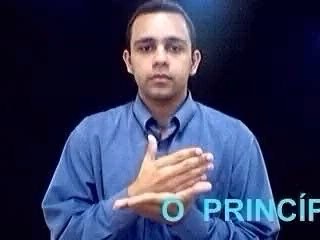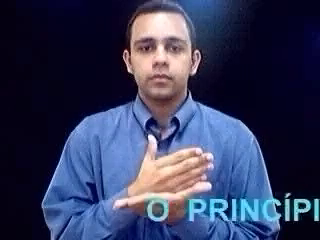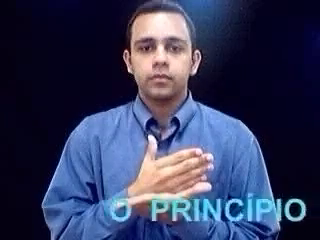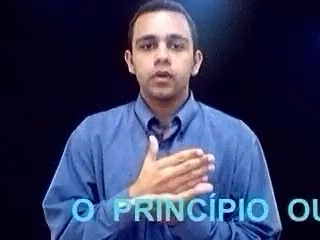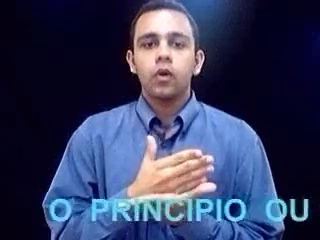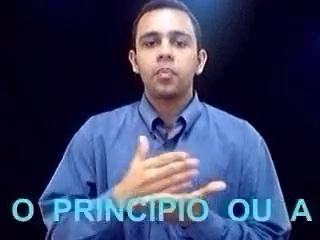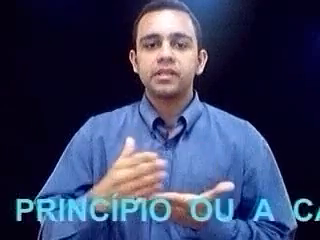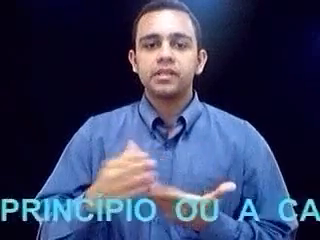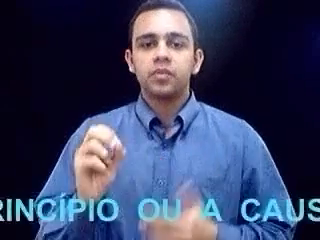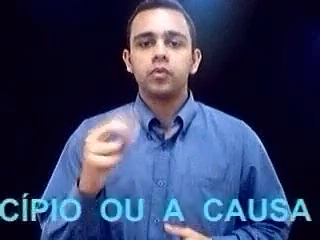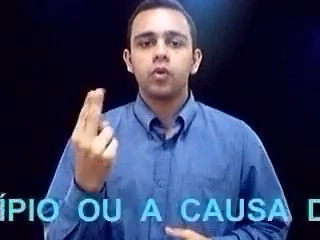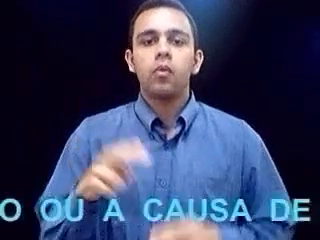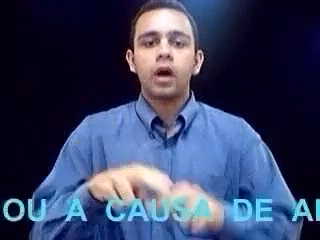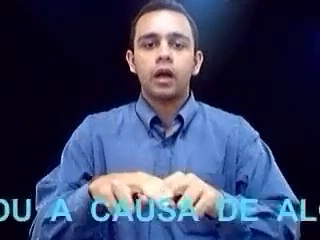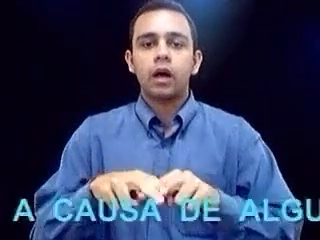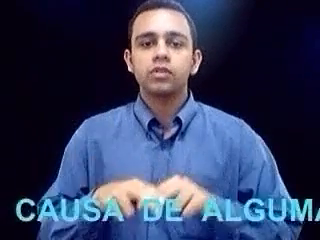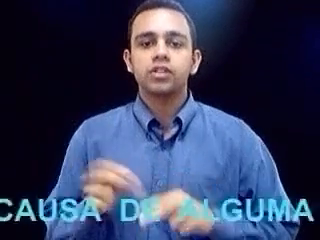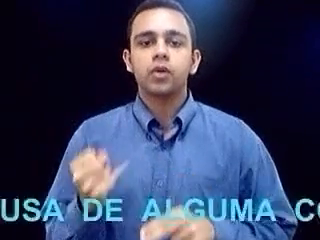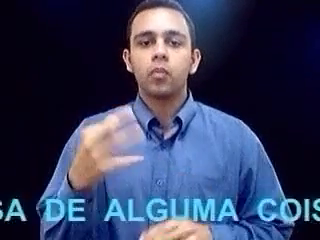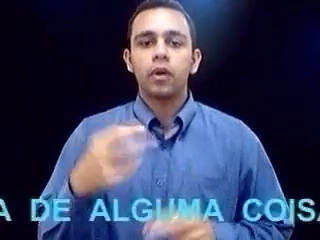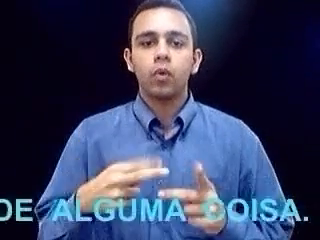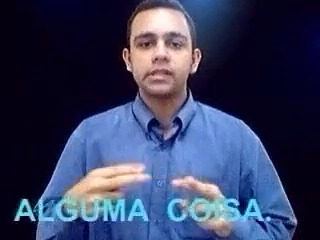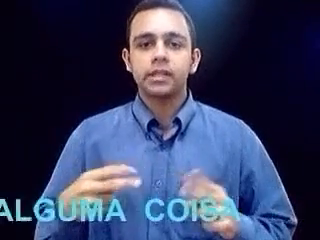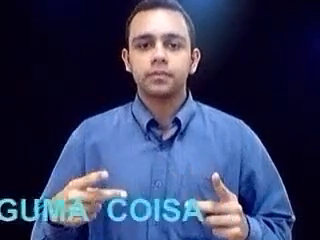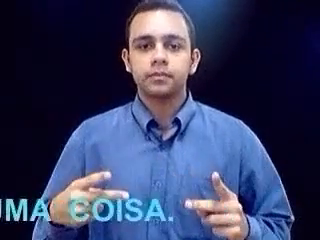oorigem